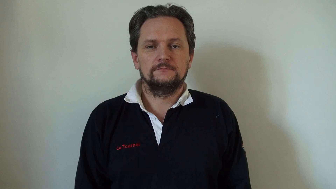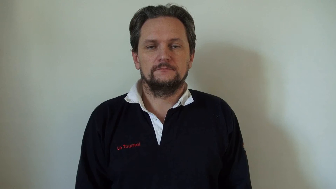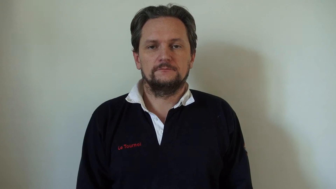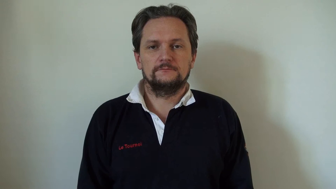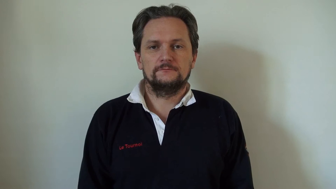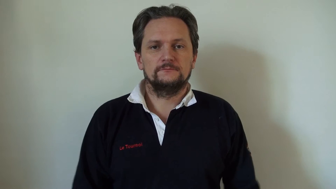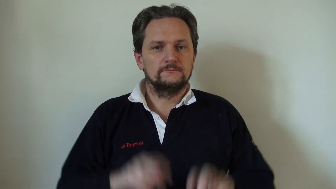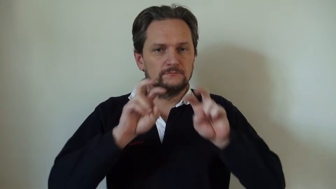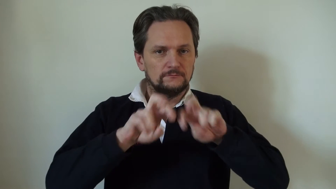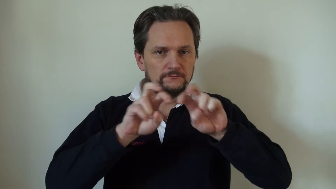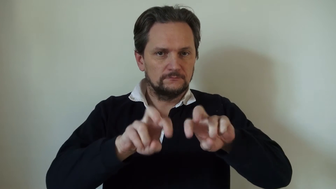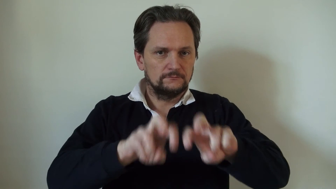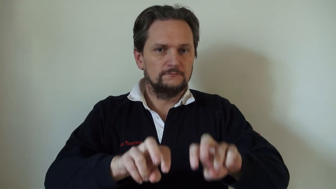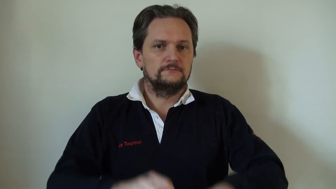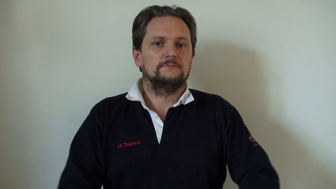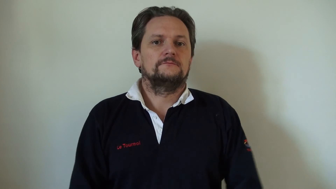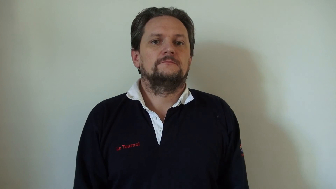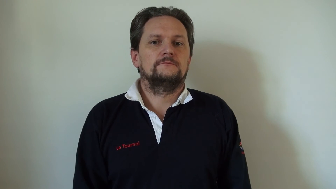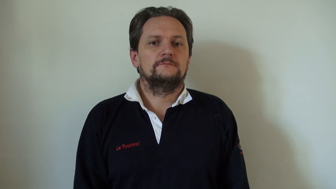Chercher